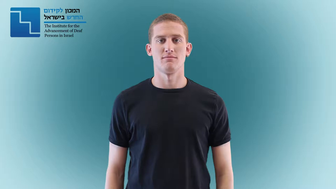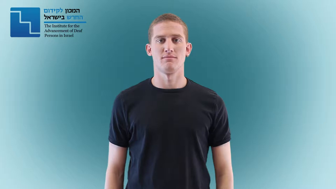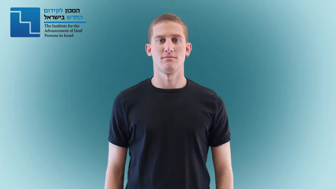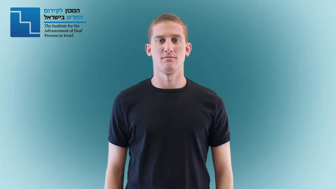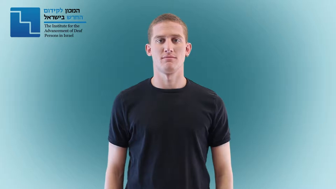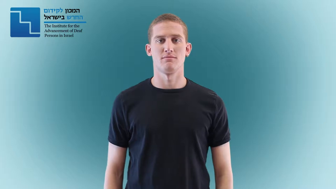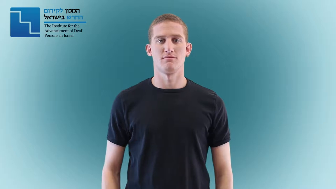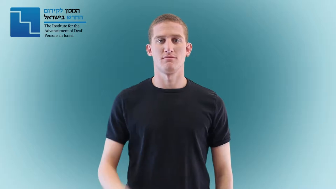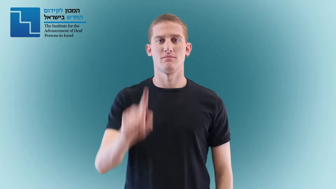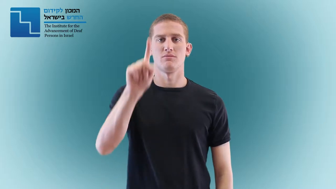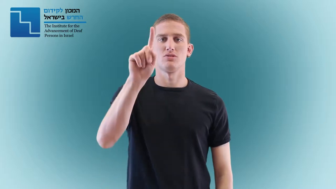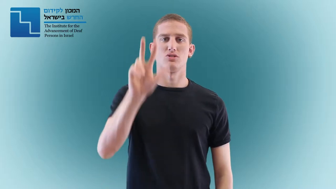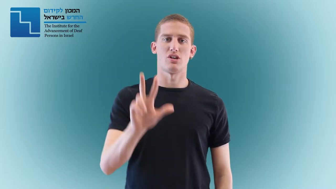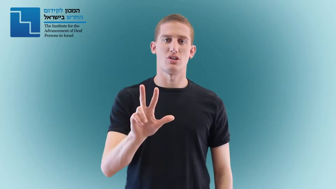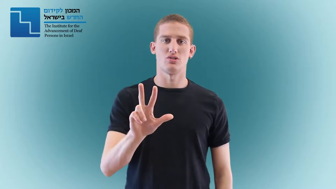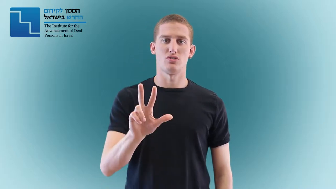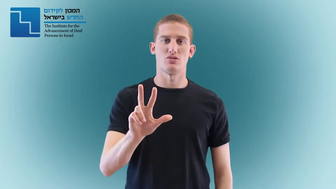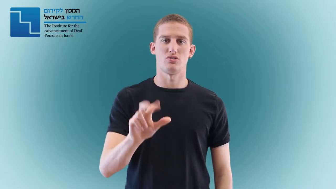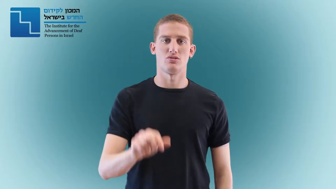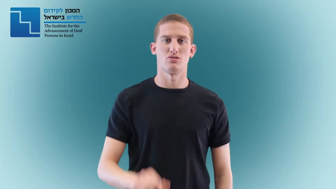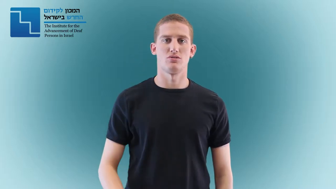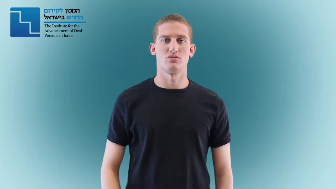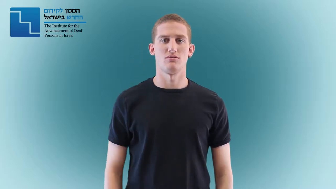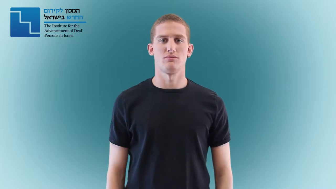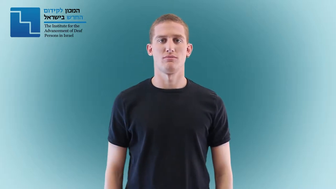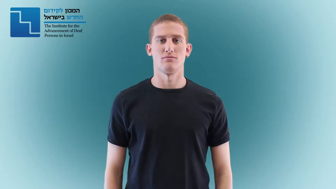שליש